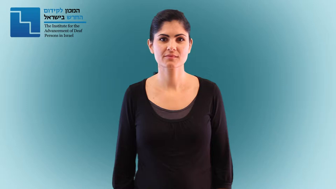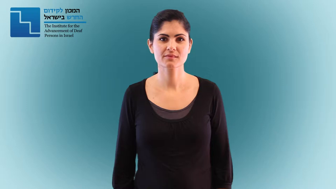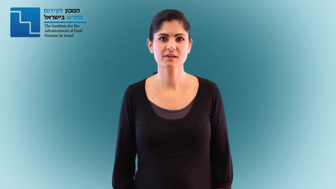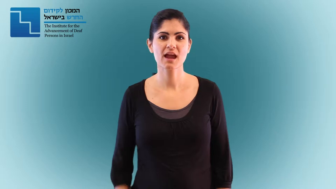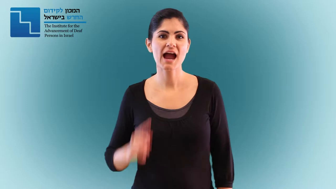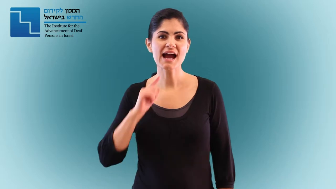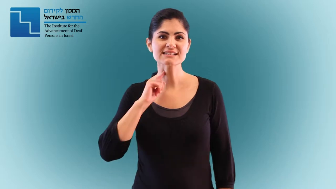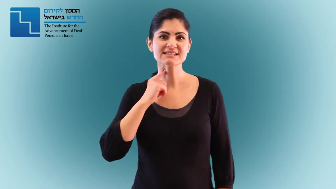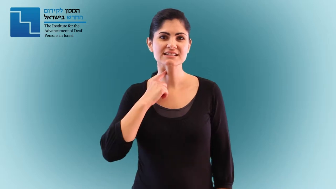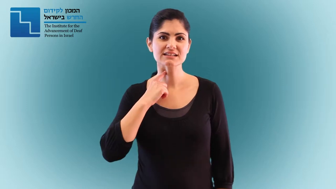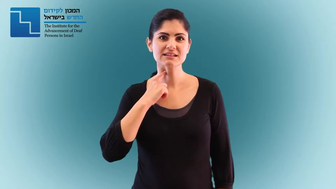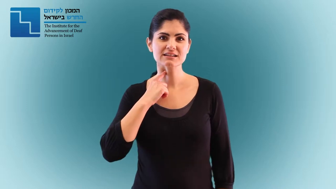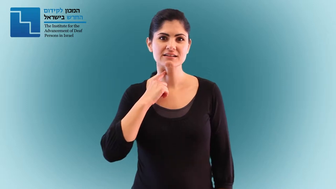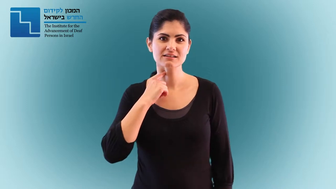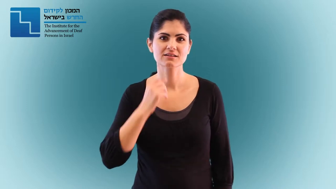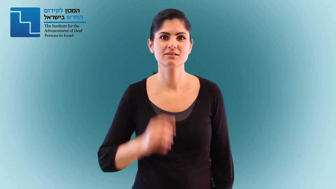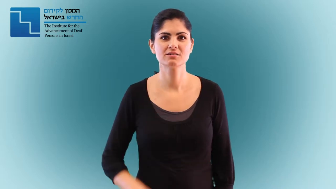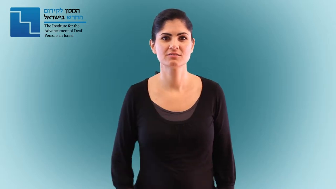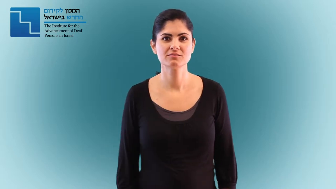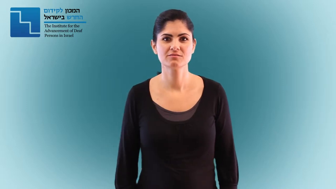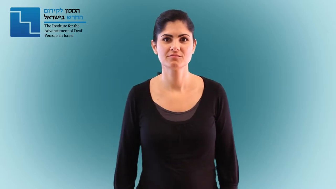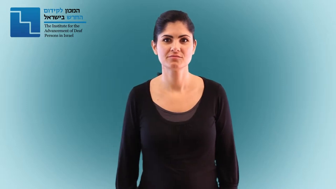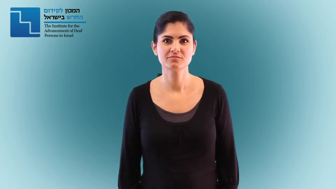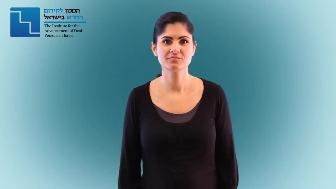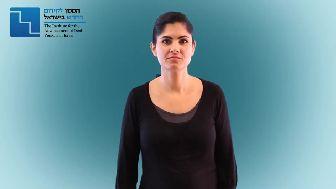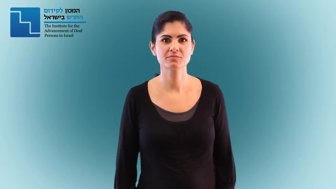חזיר